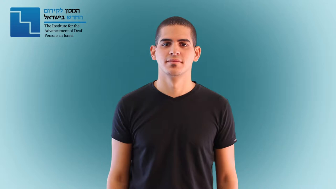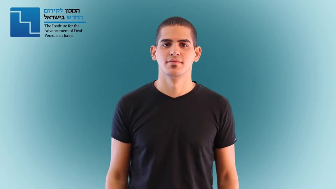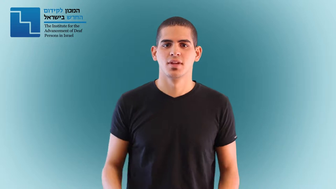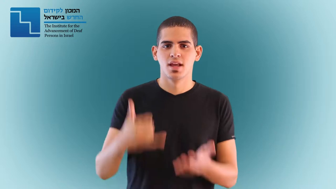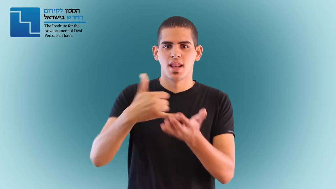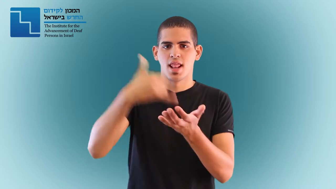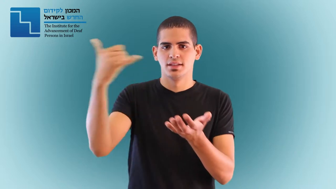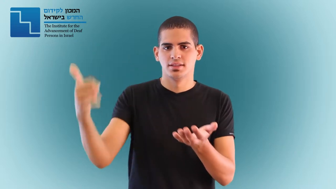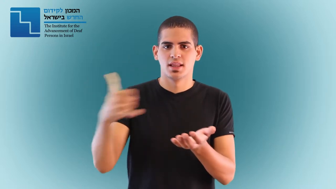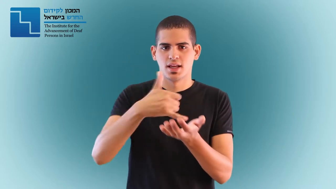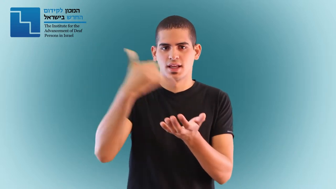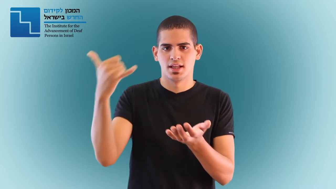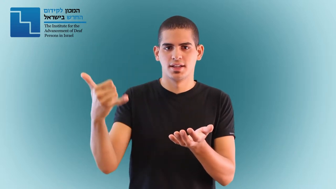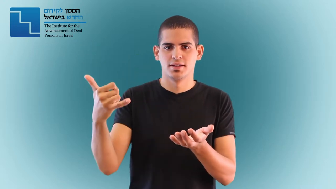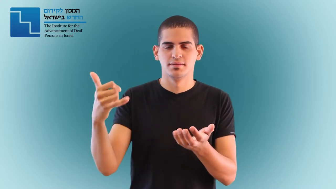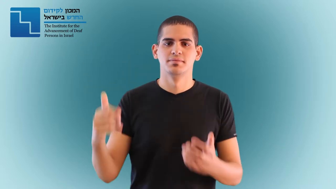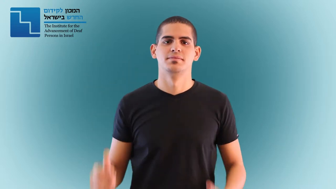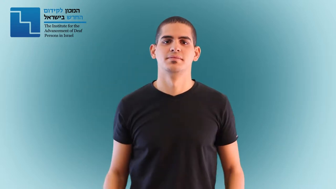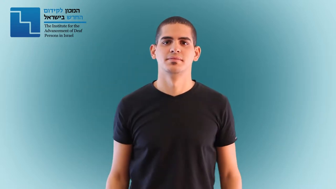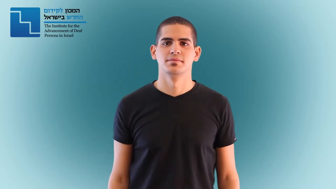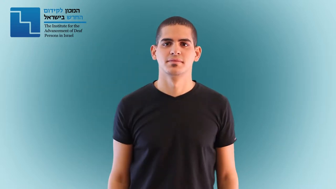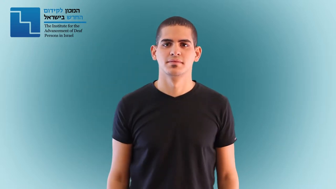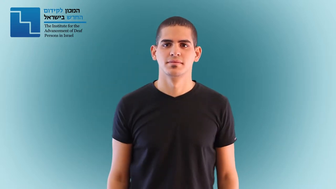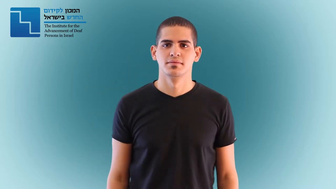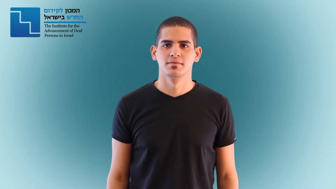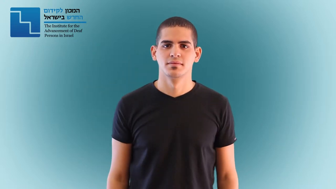ליל הסדר